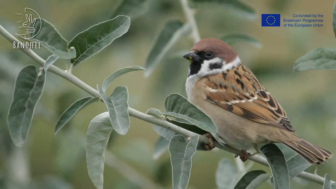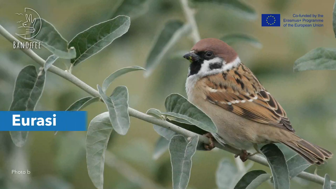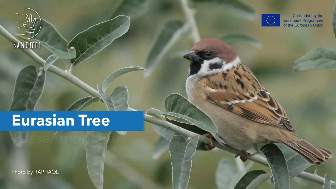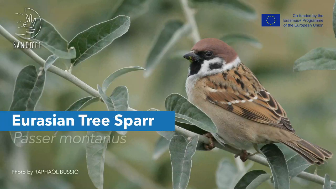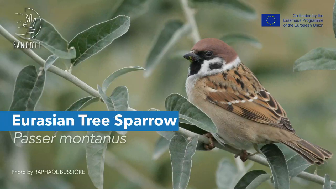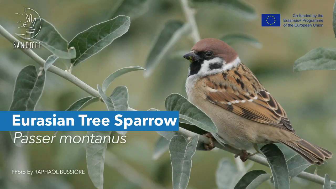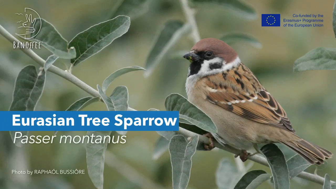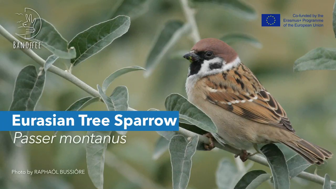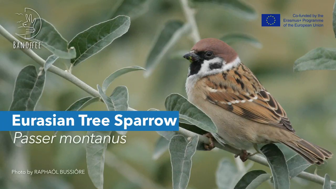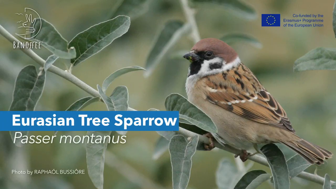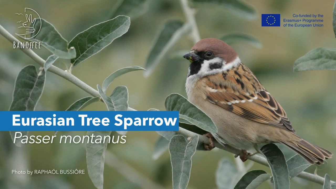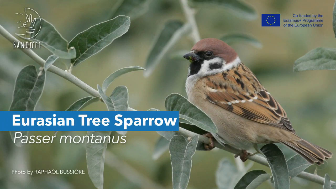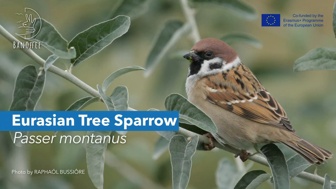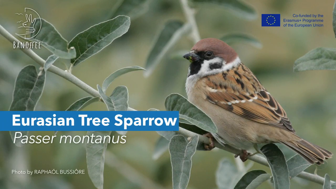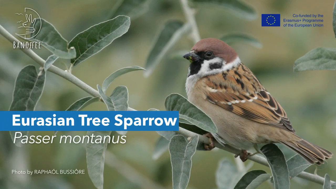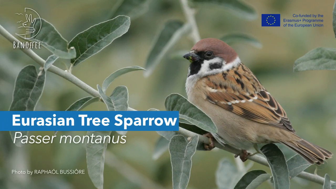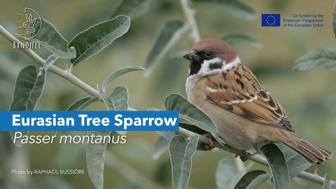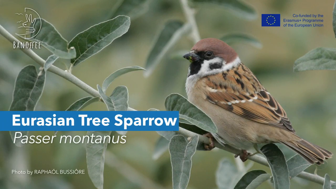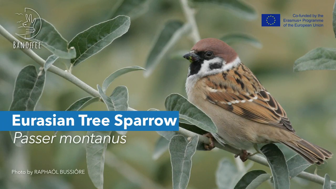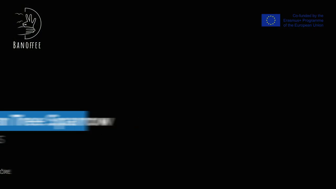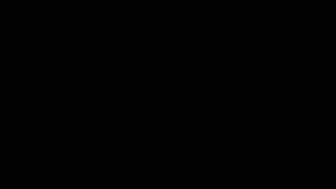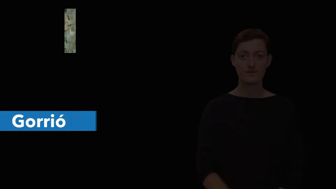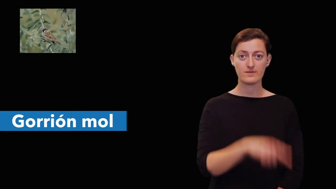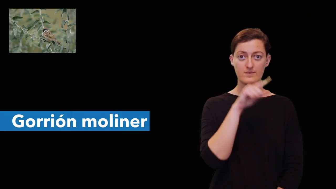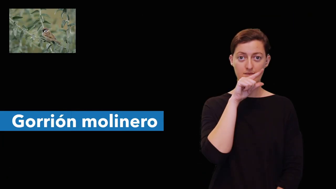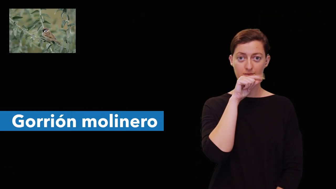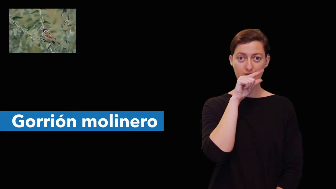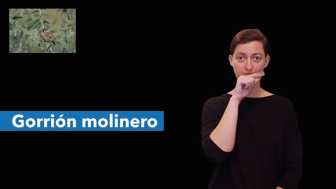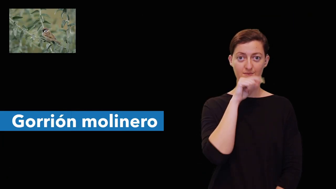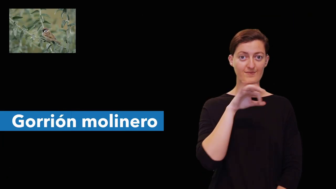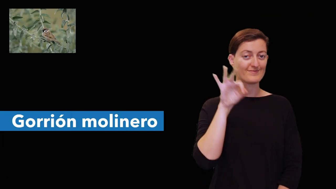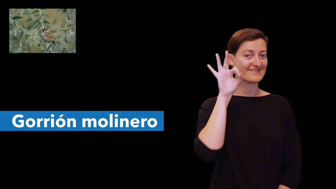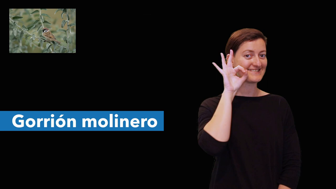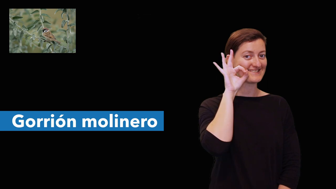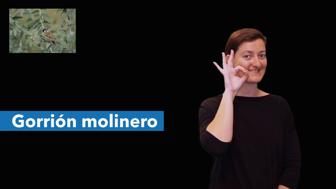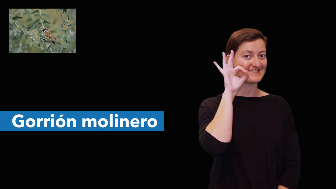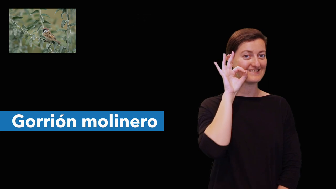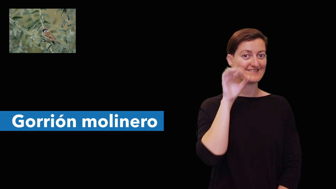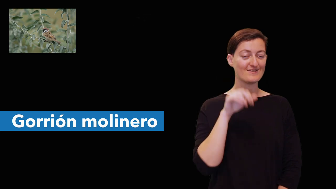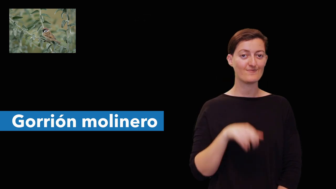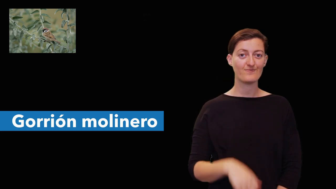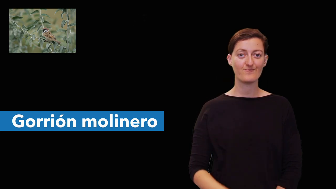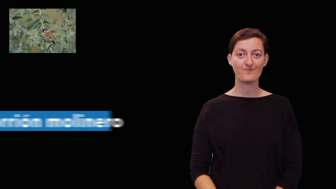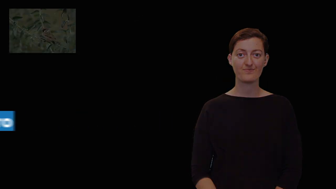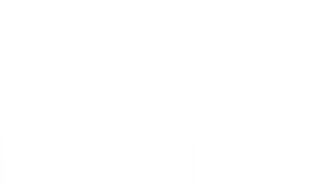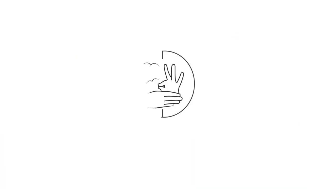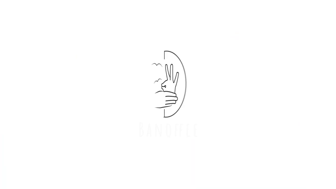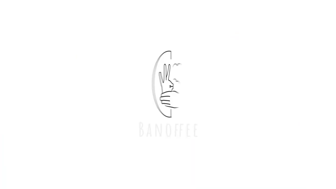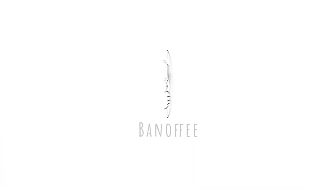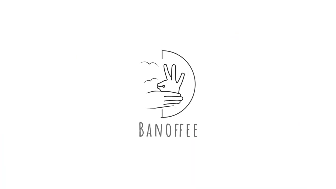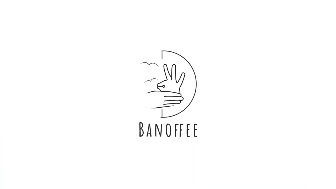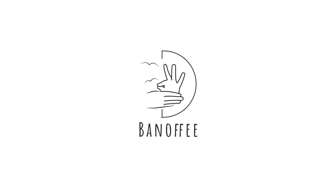Gorrión molinero